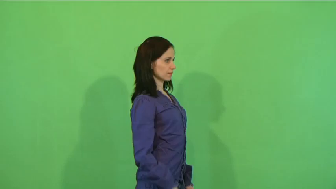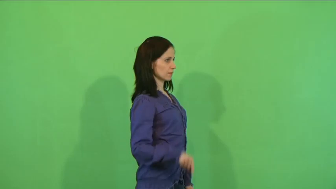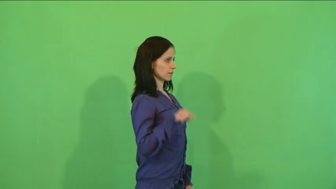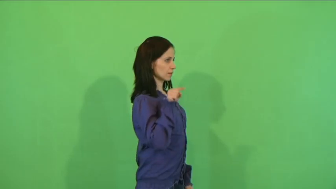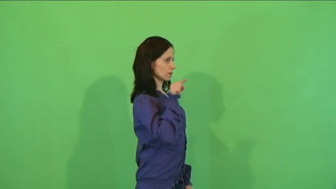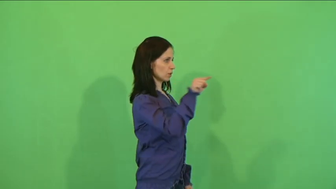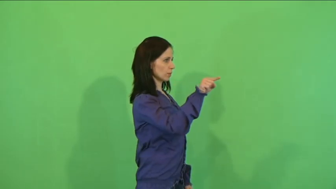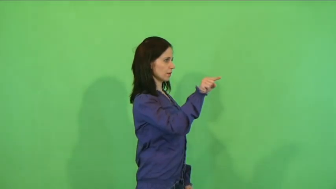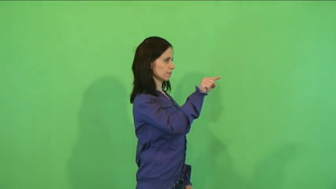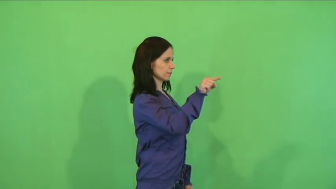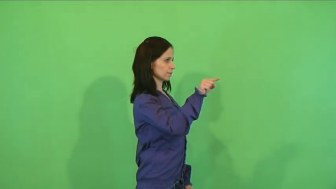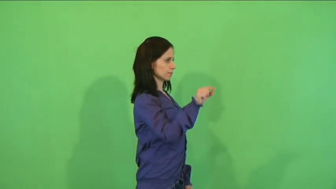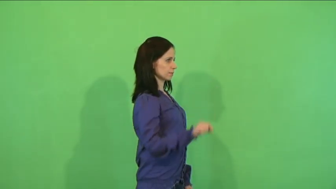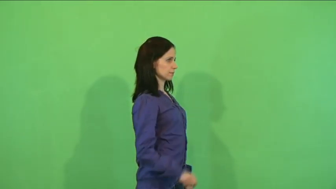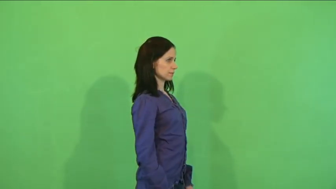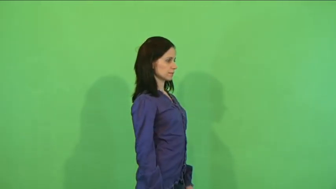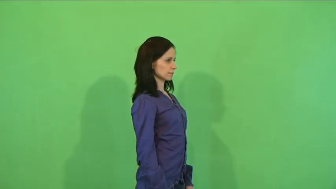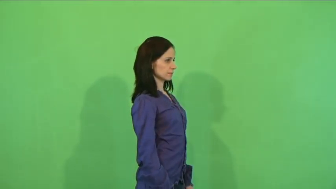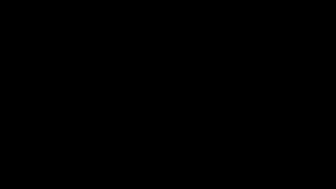kropka